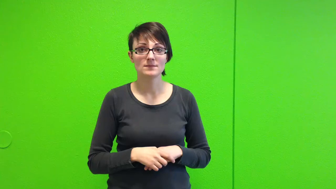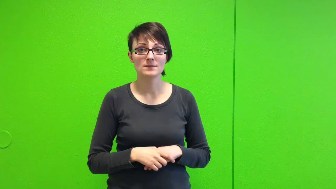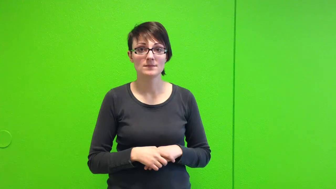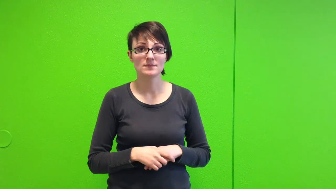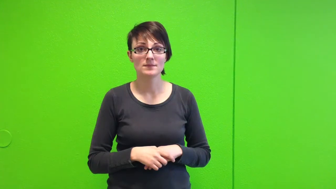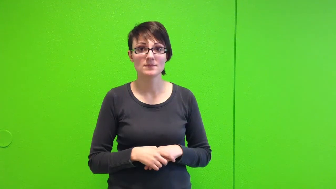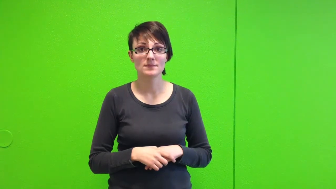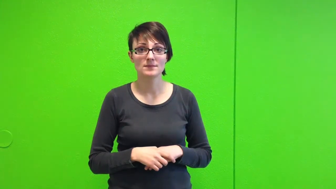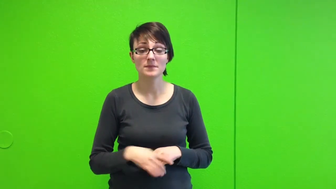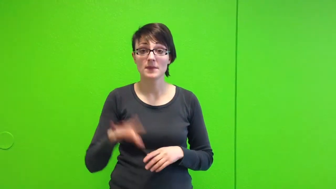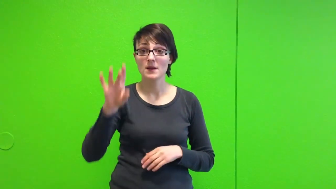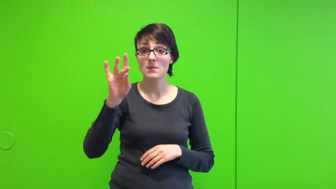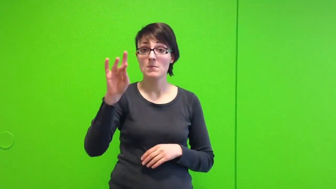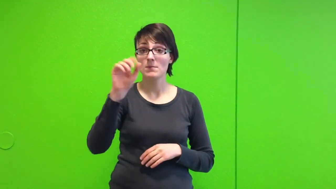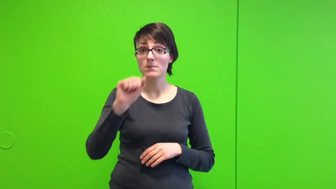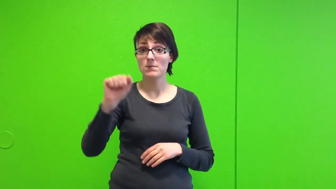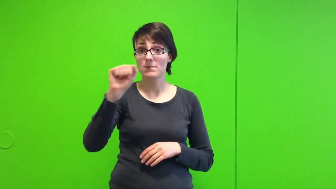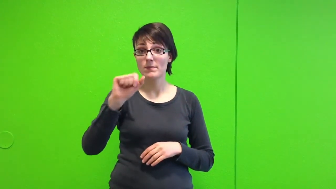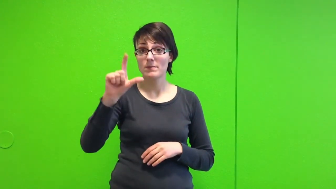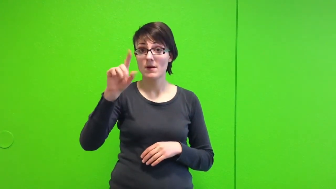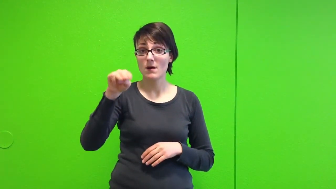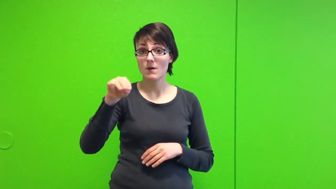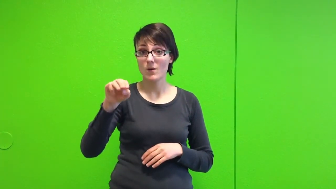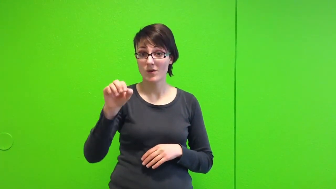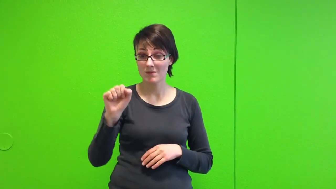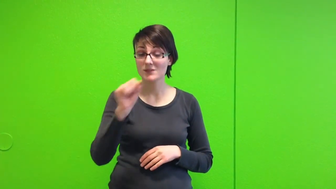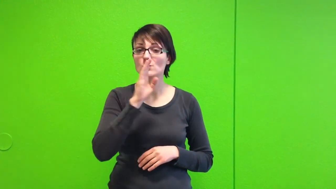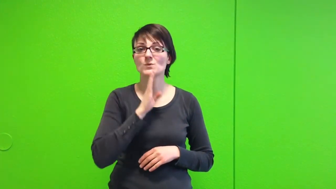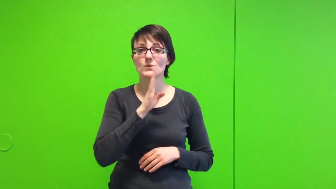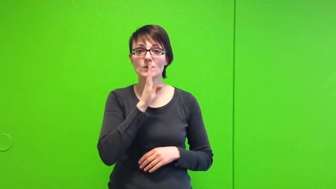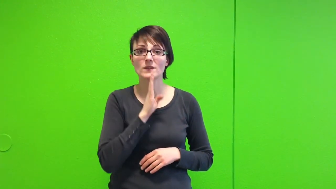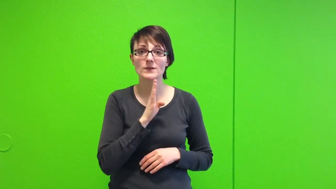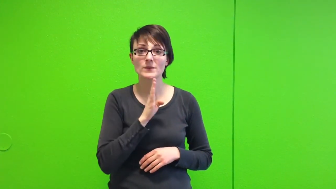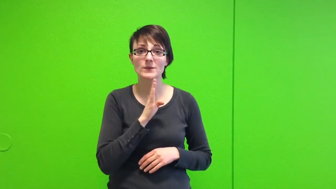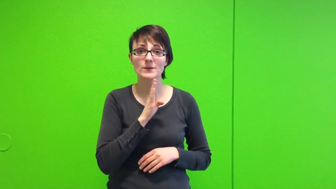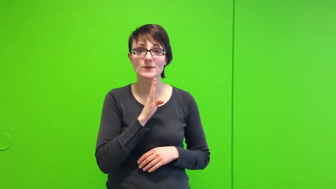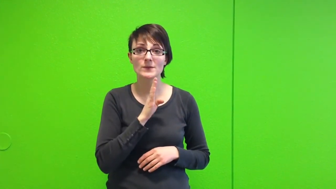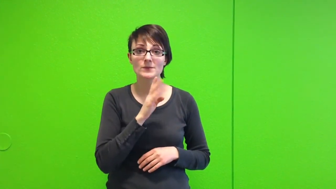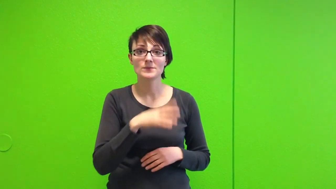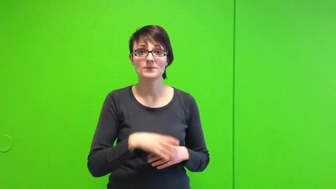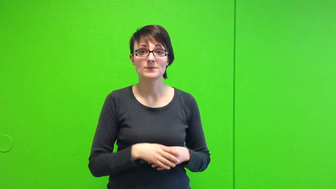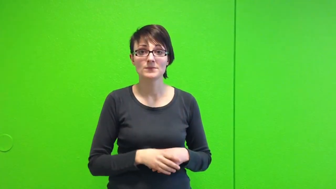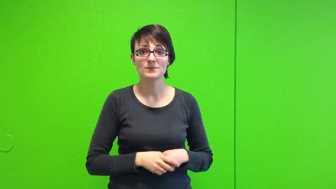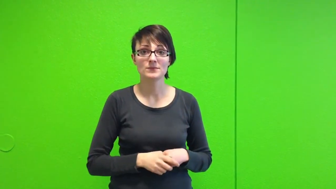Palmasunnudagur